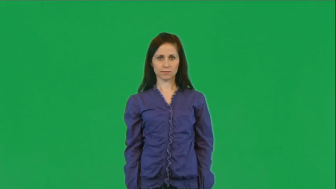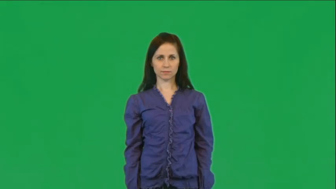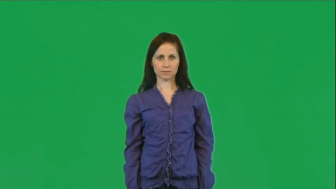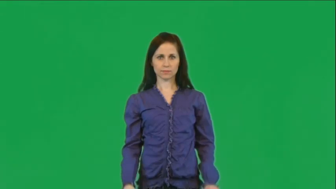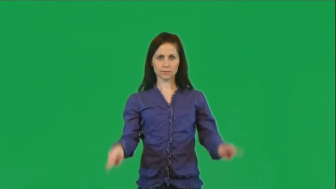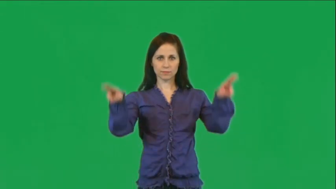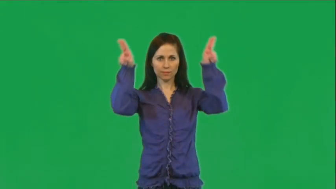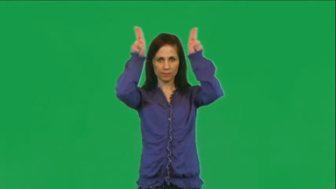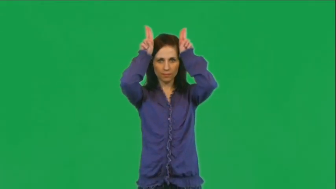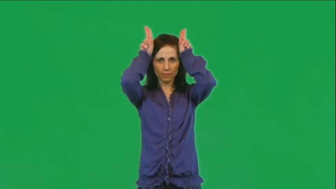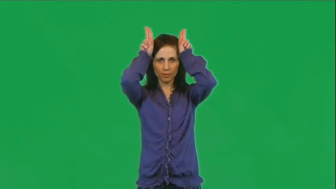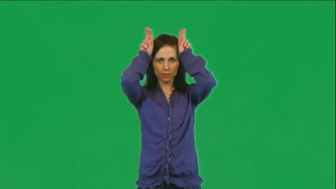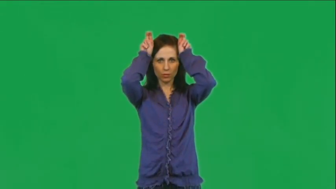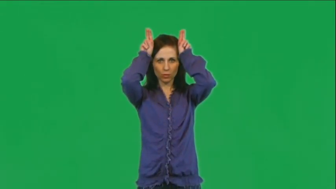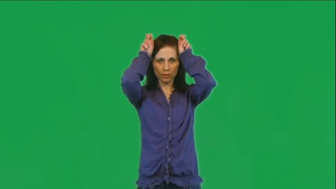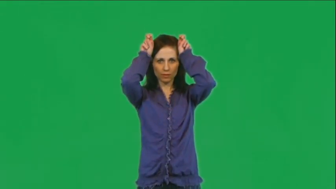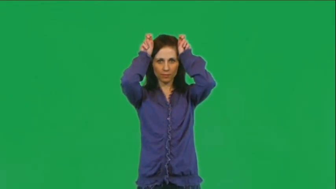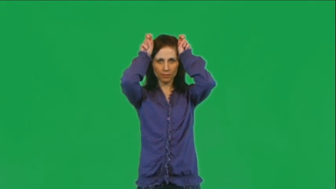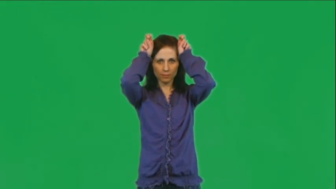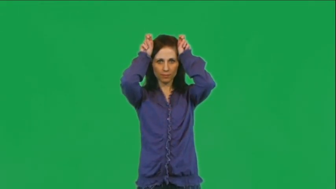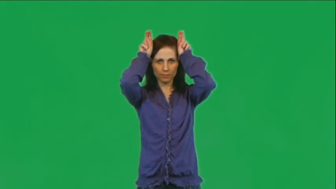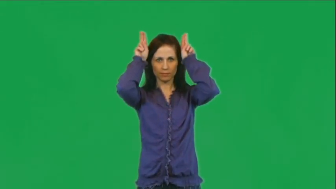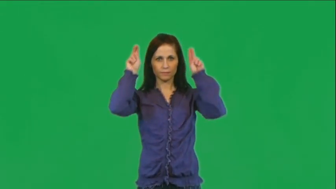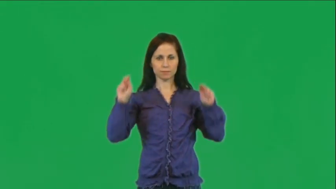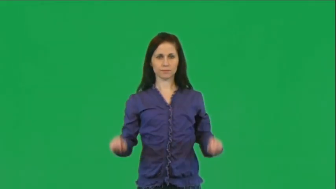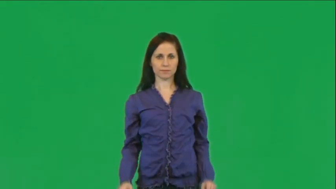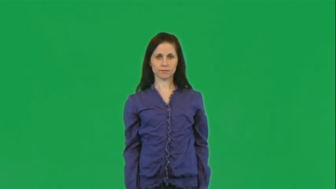królik